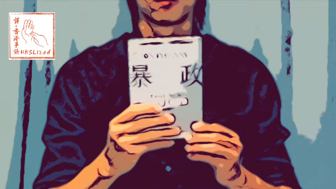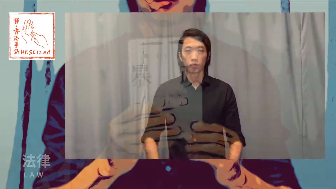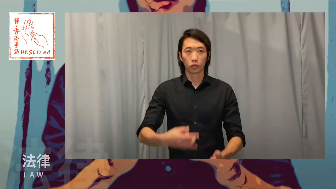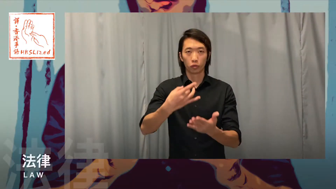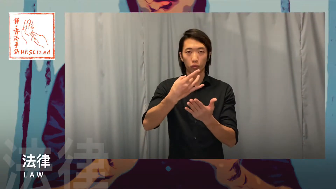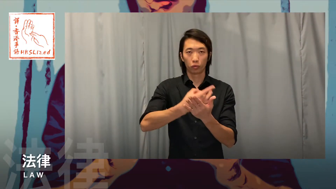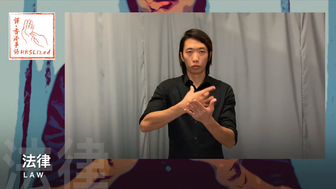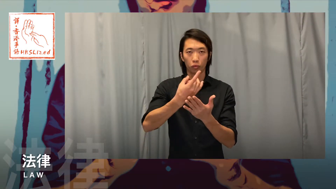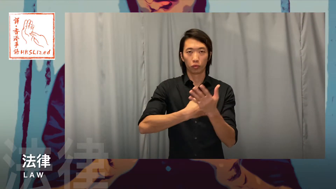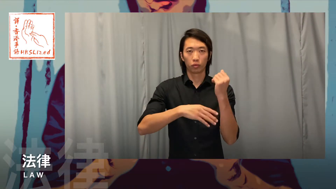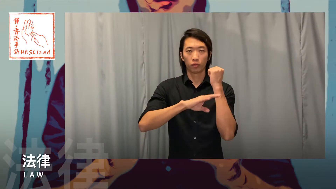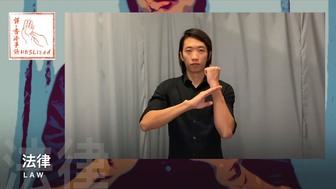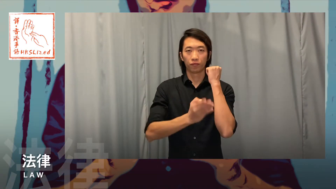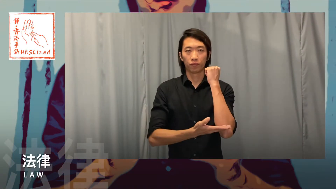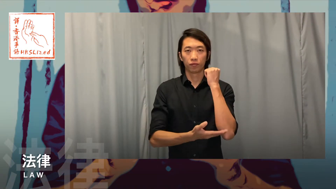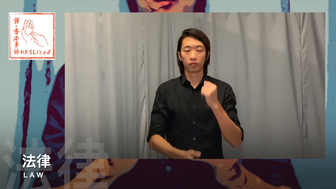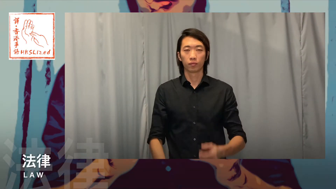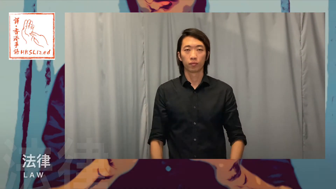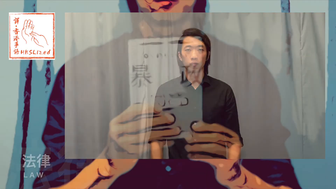法律